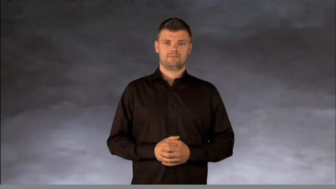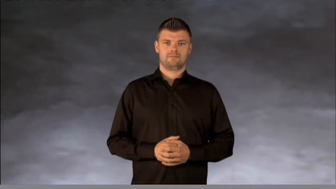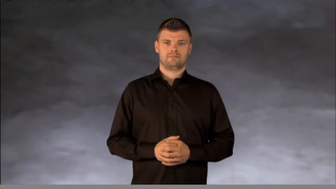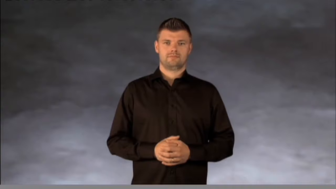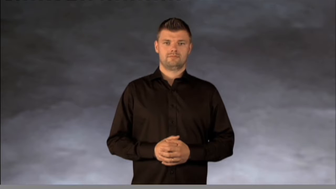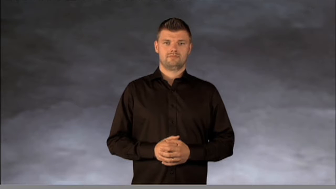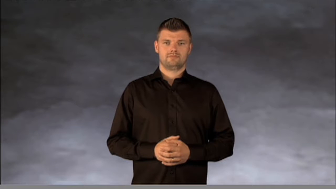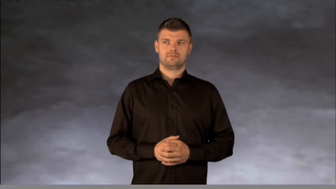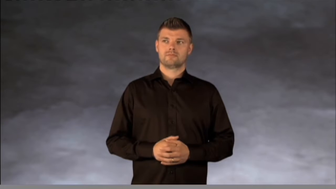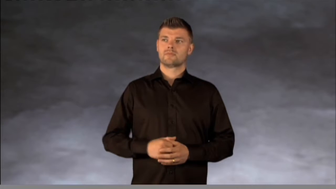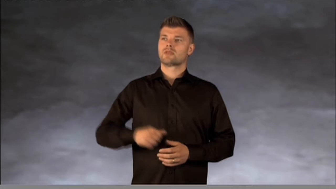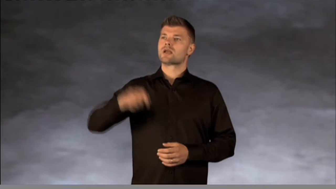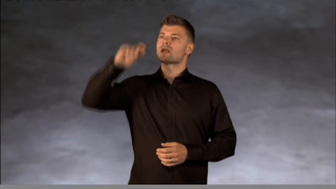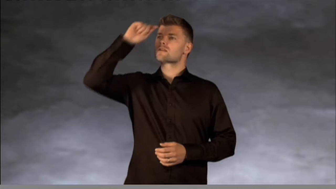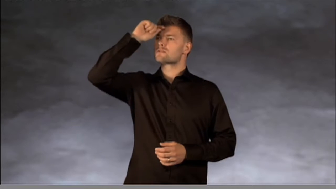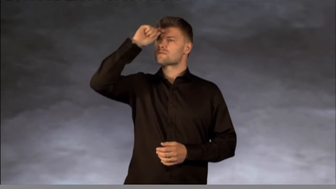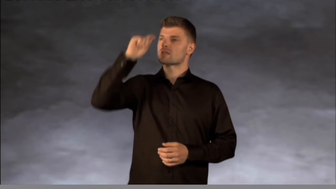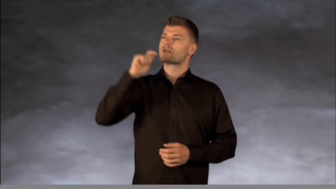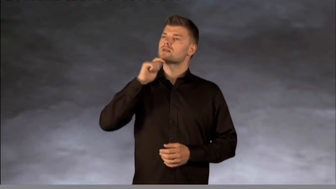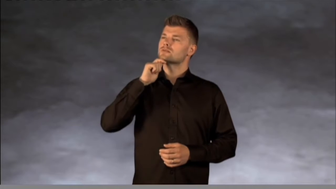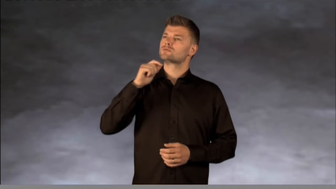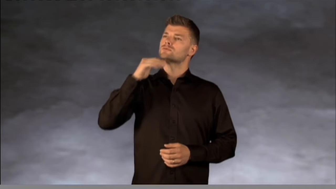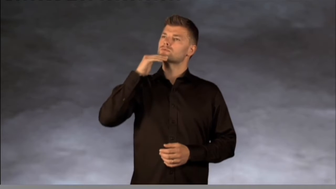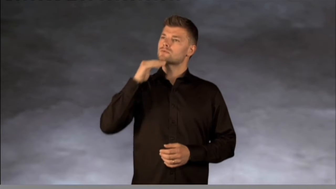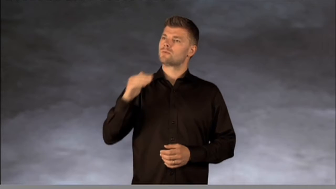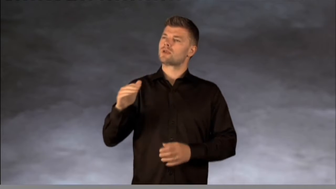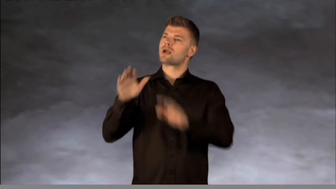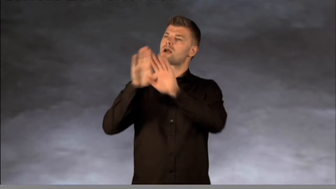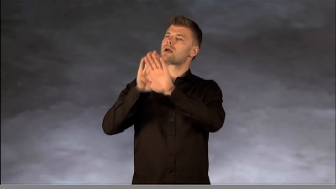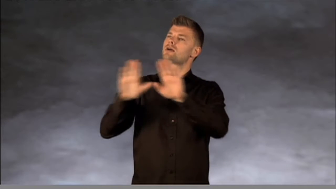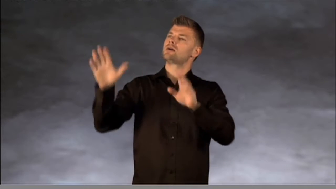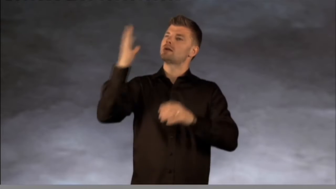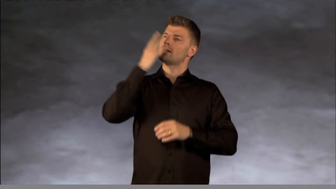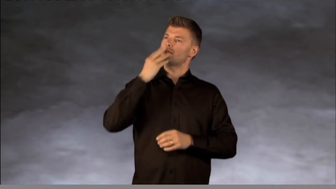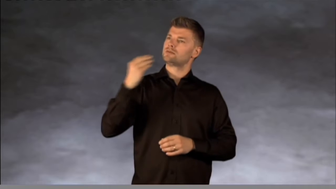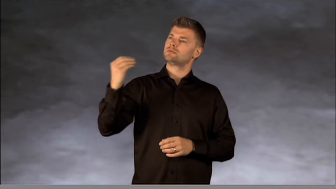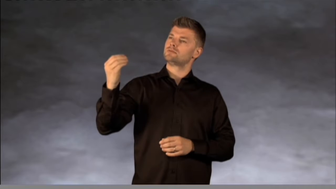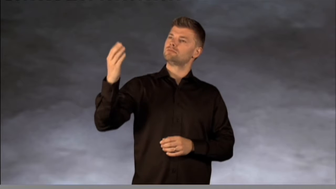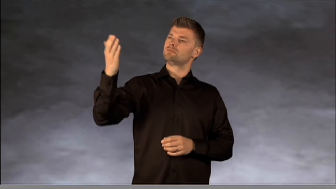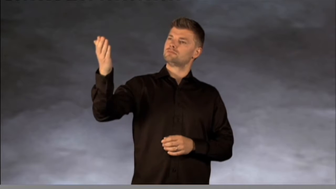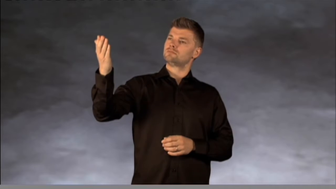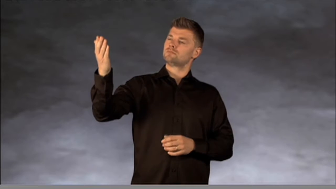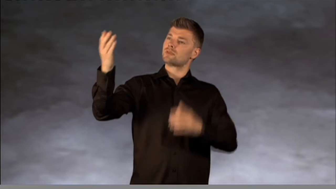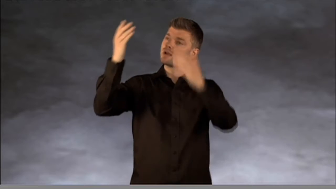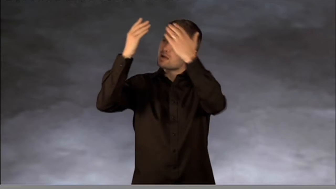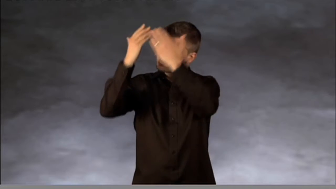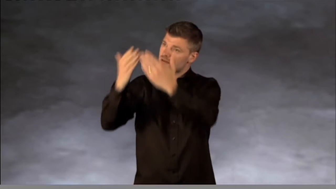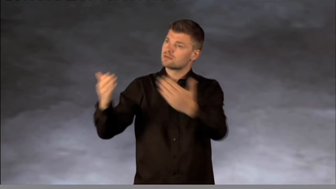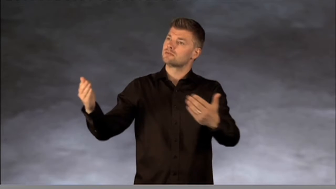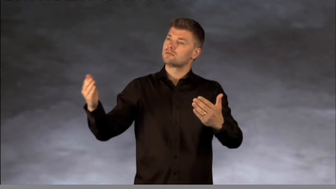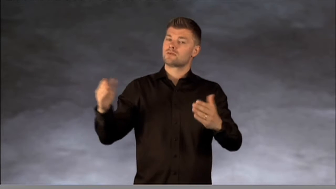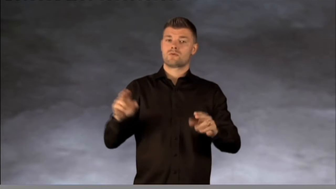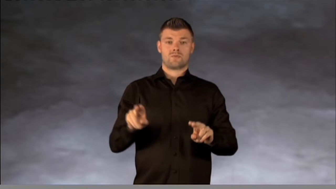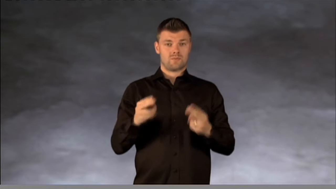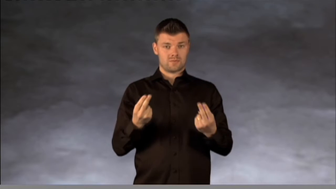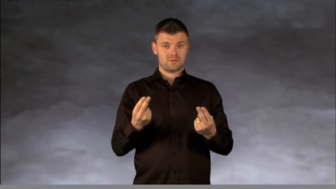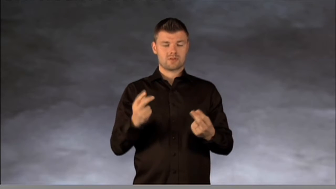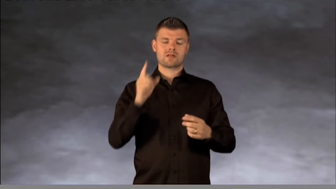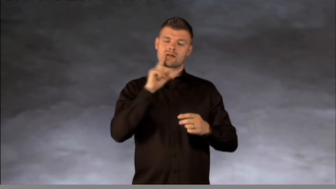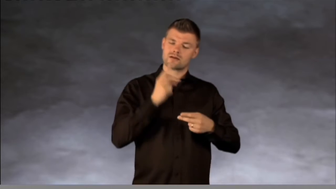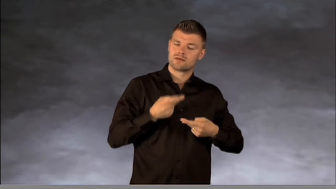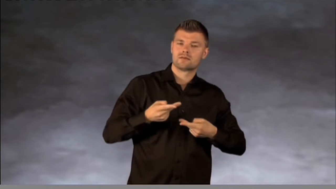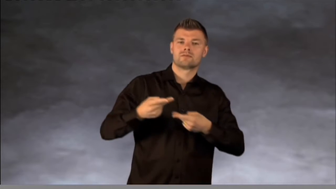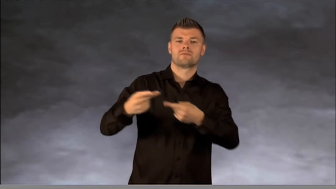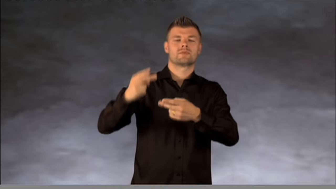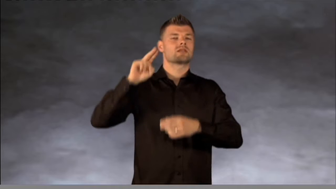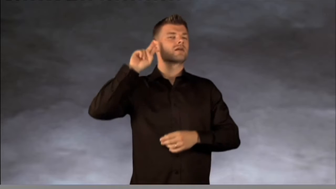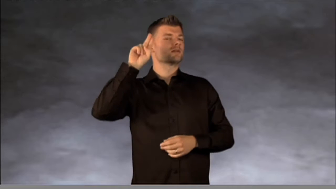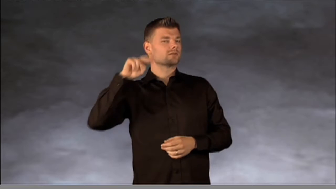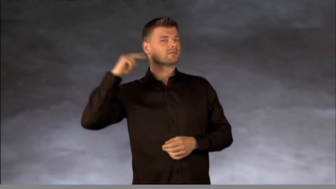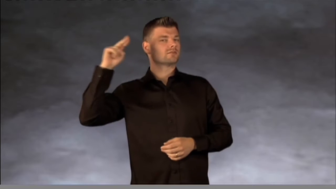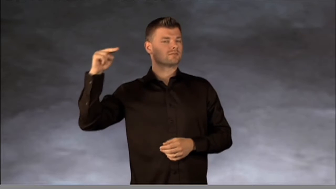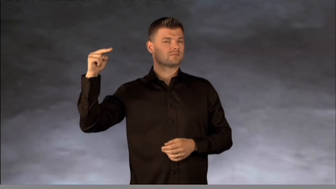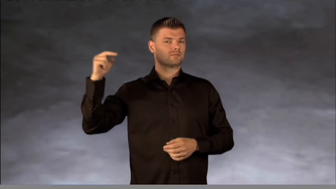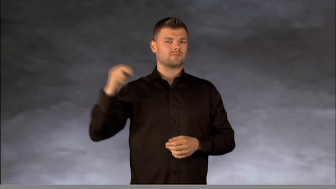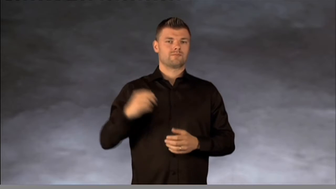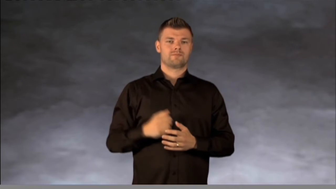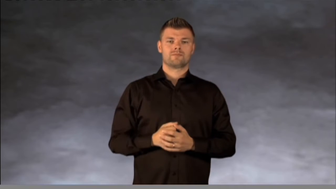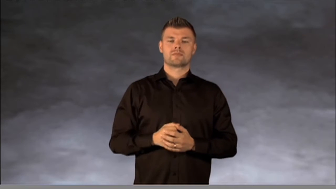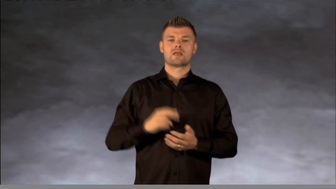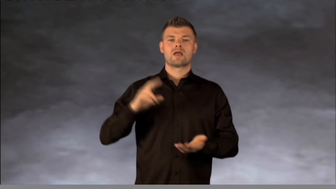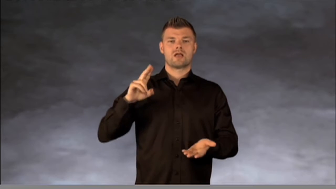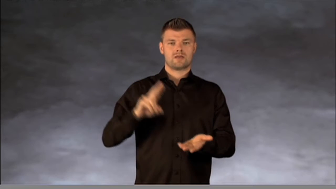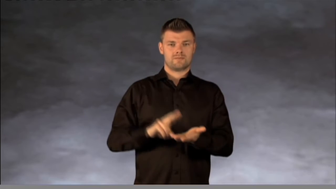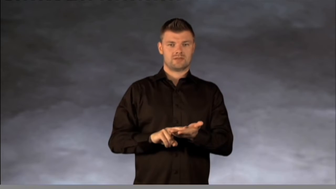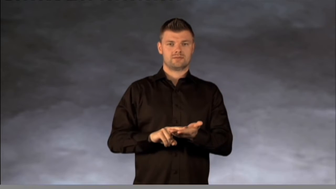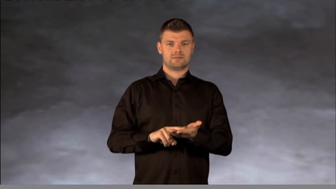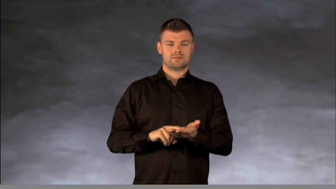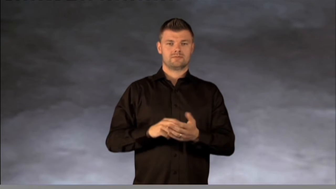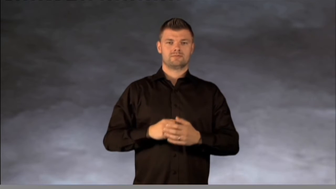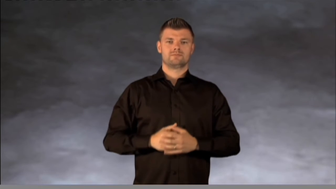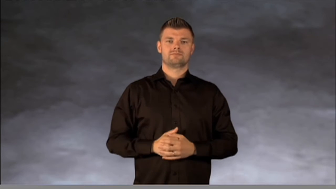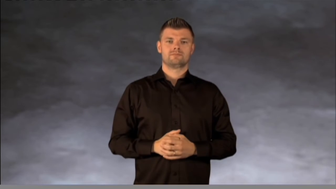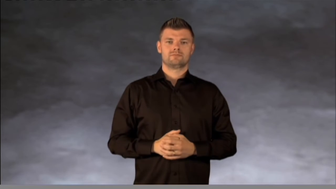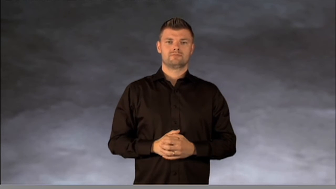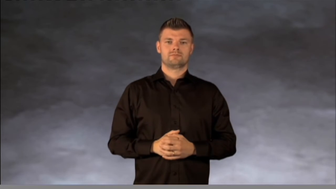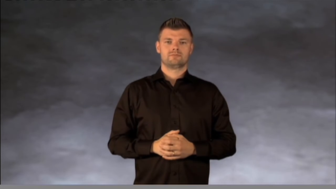Ära vare Fadern och Sonen